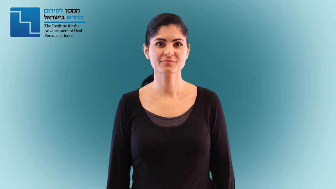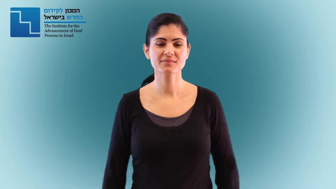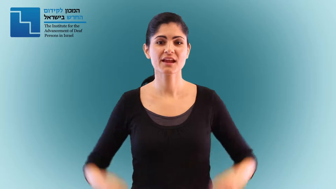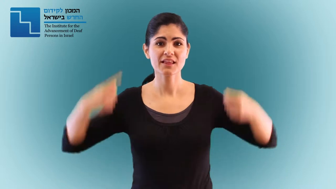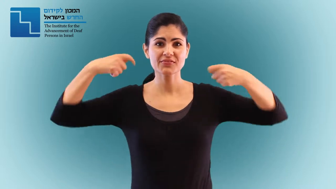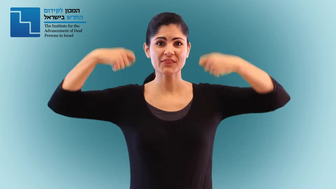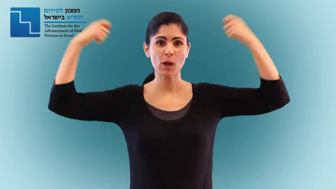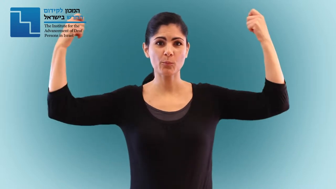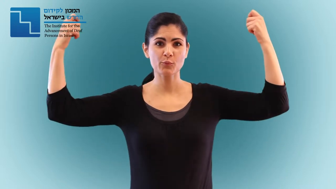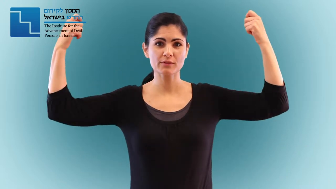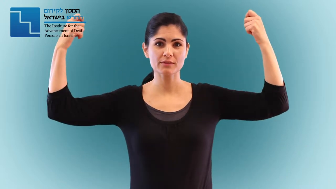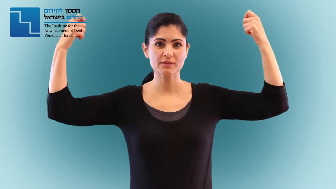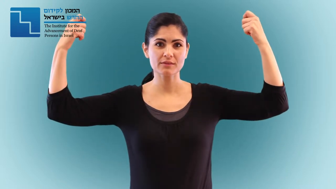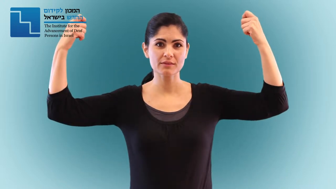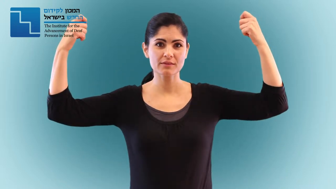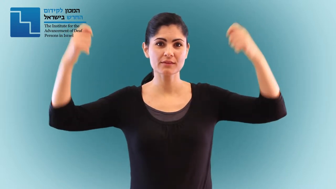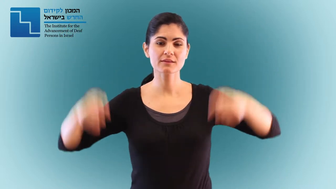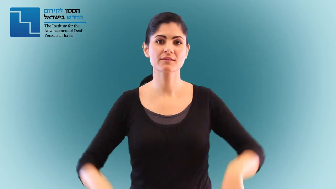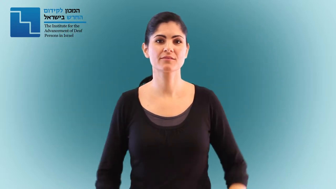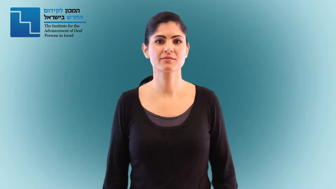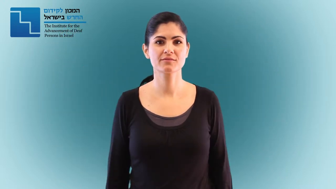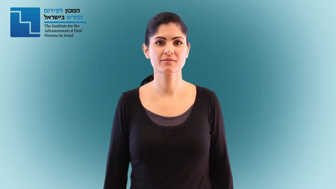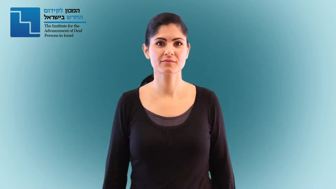תרבות